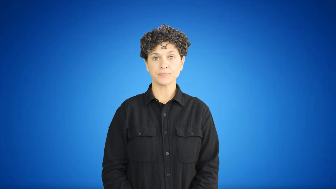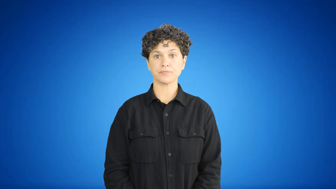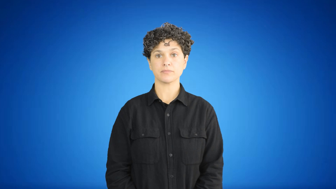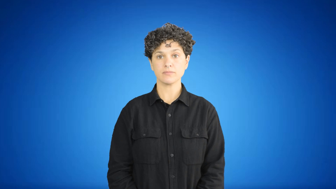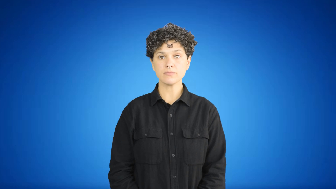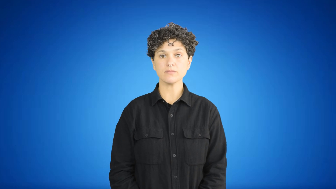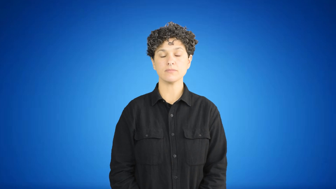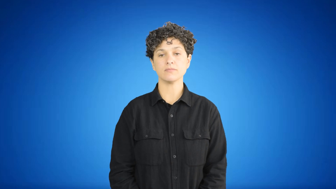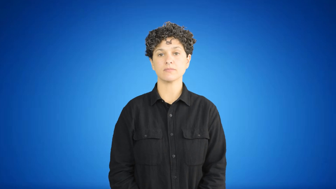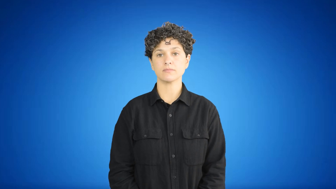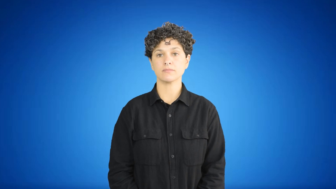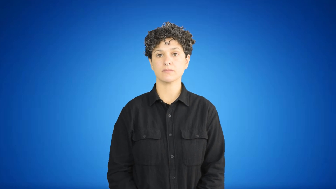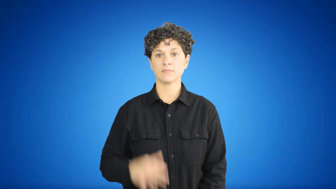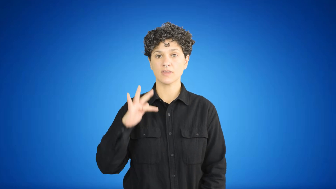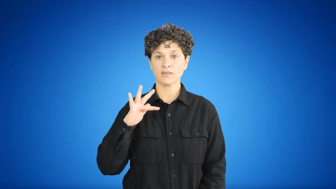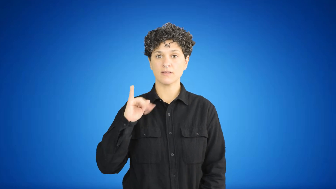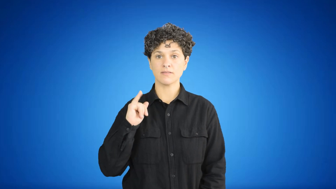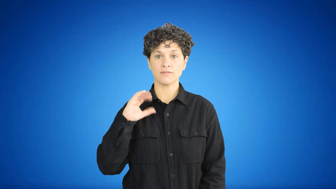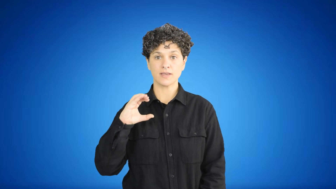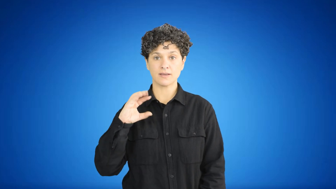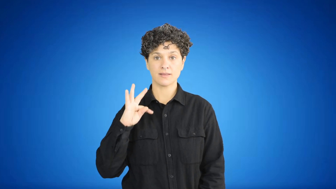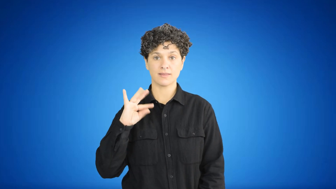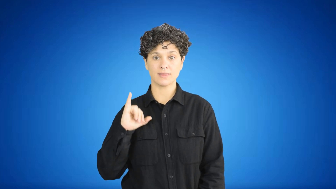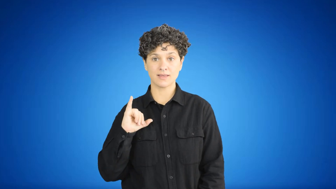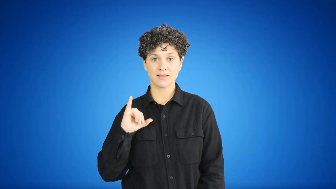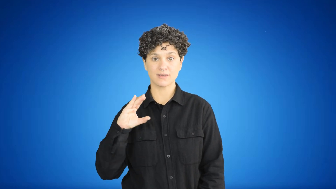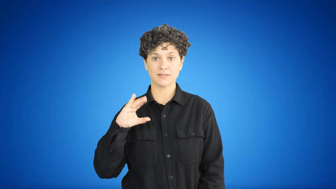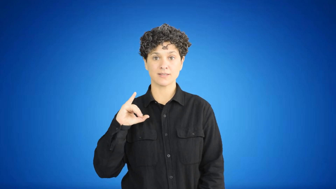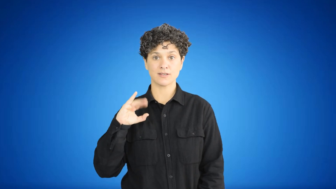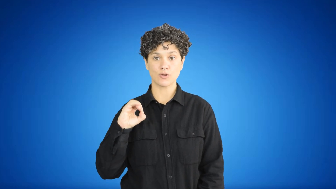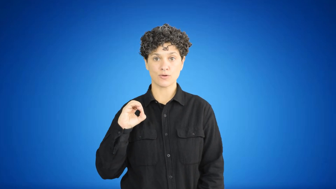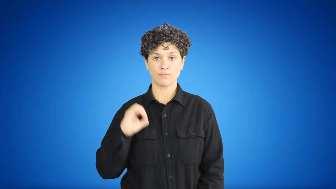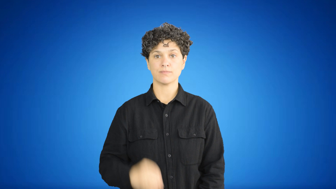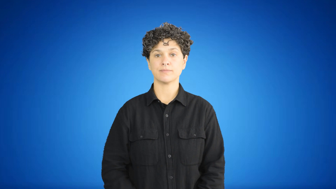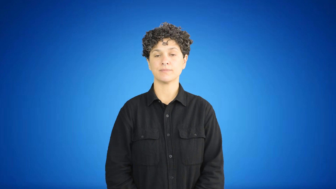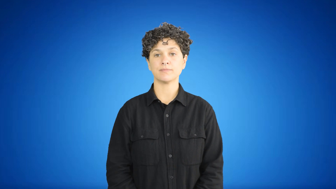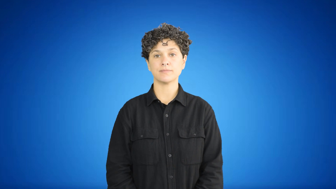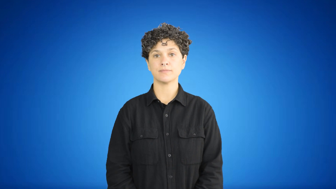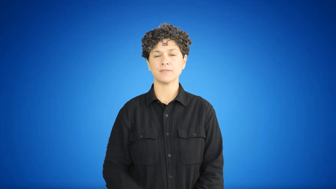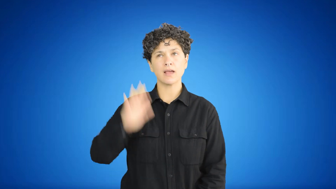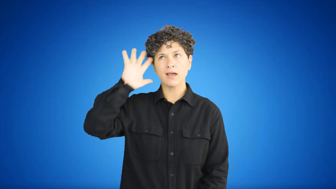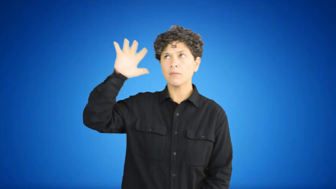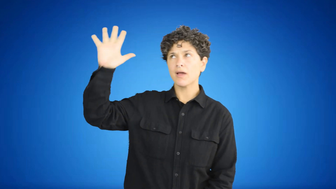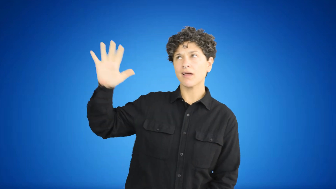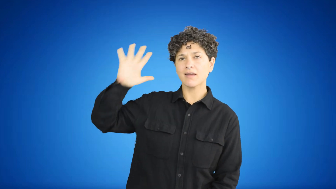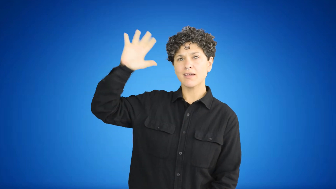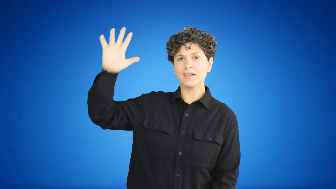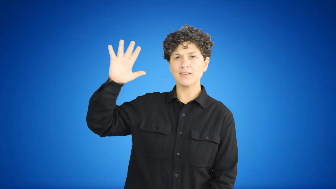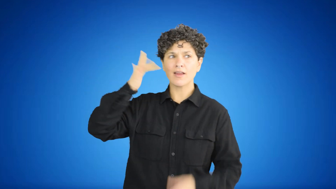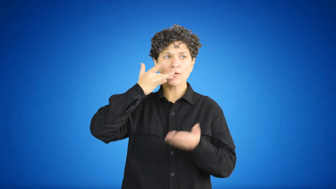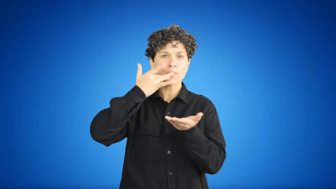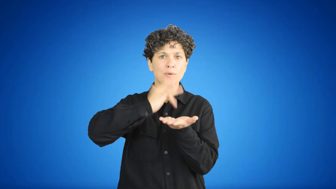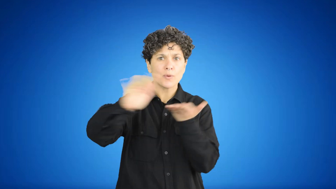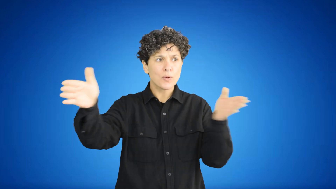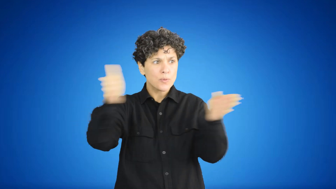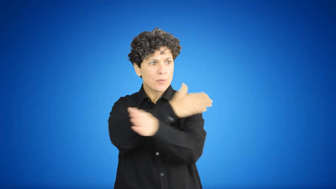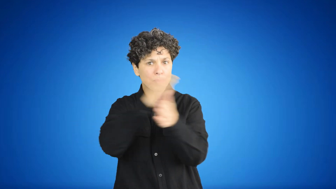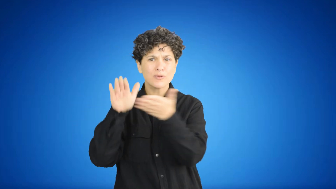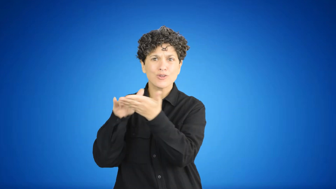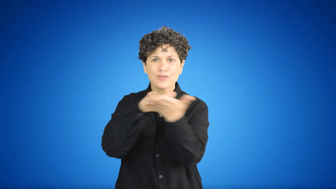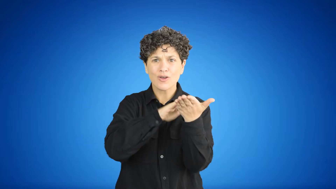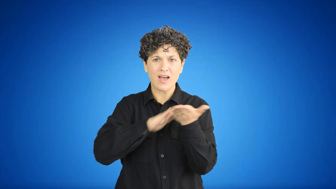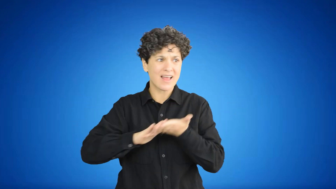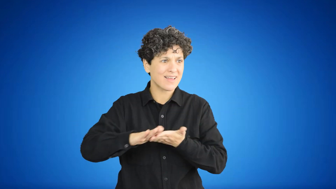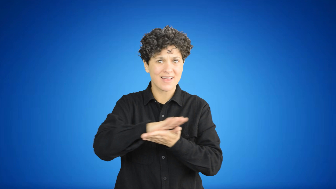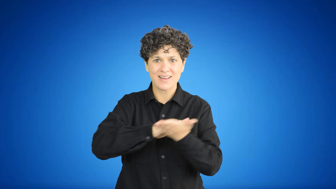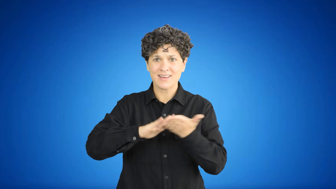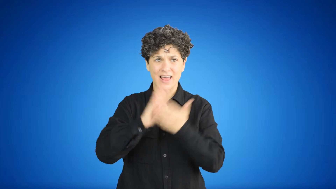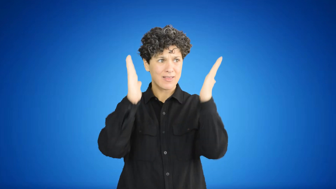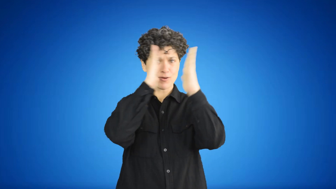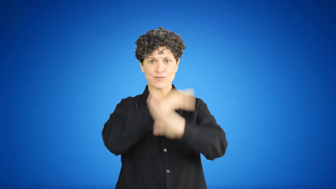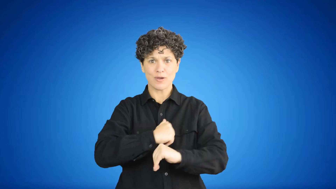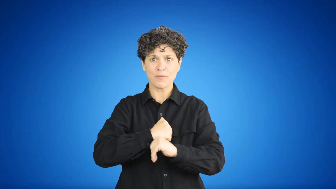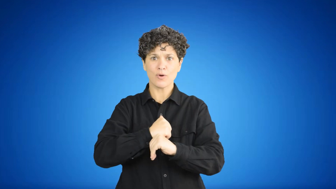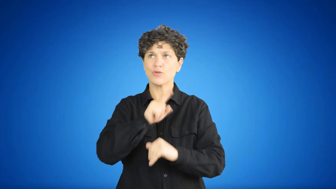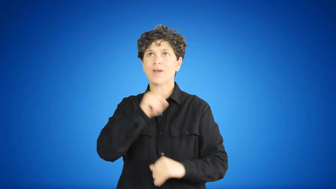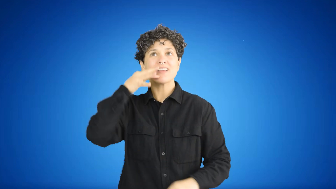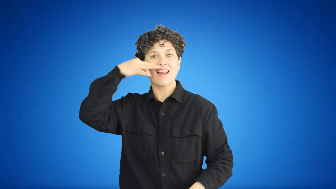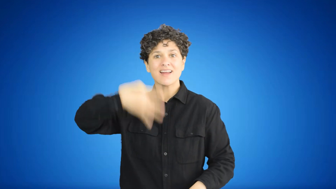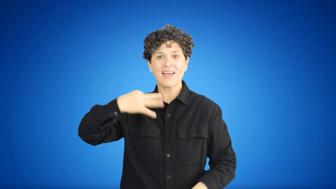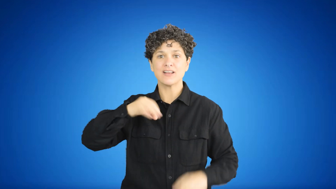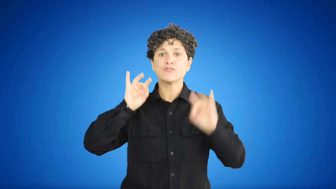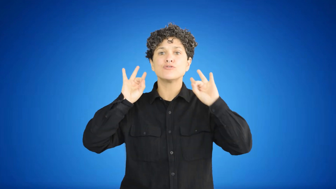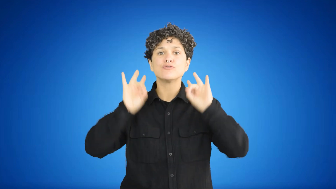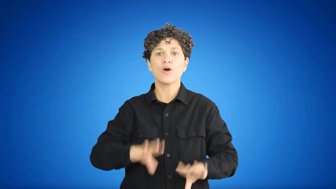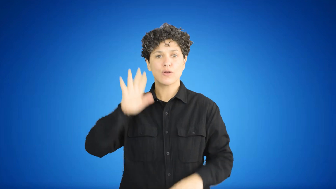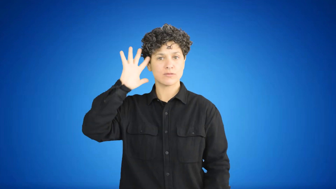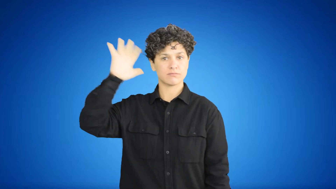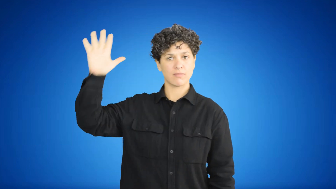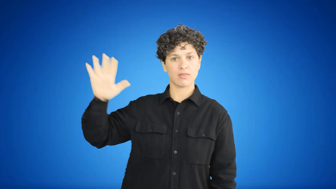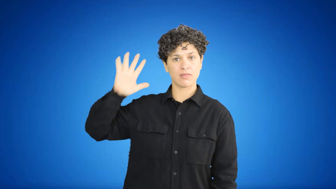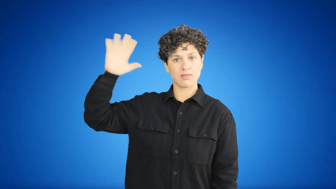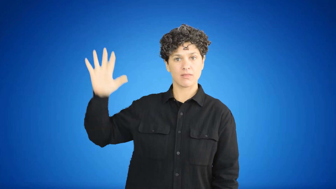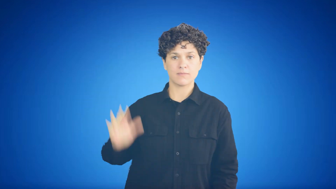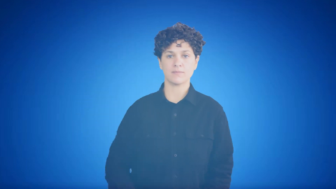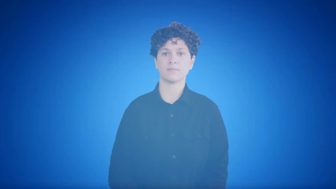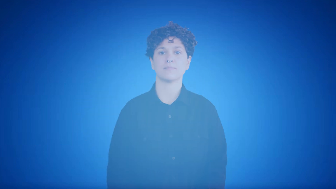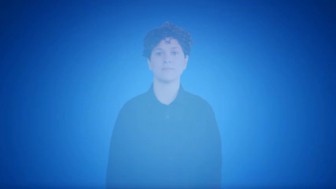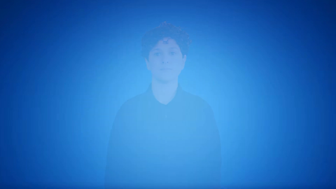Ficticio